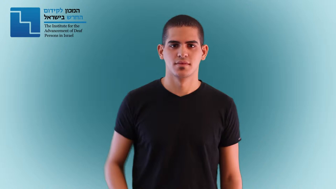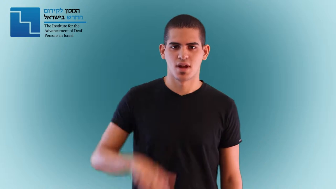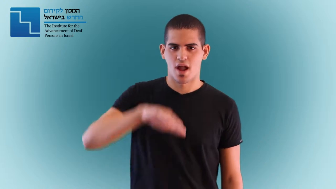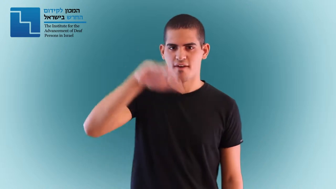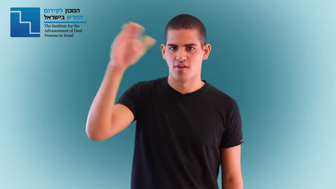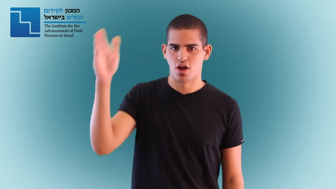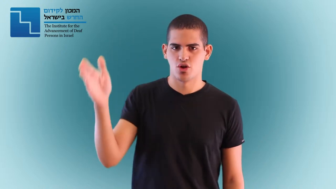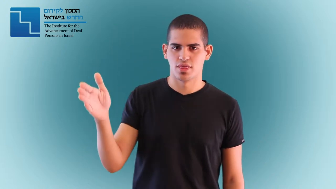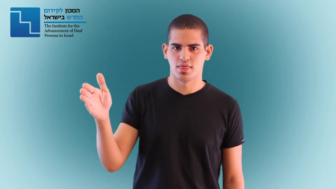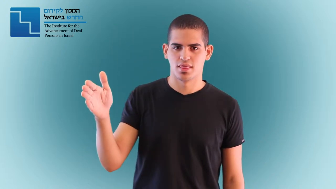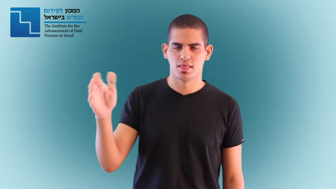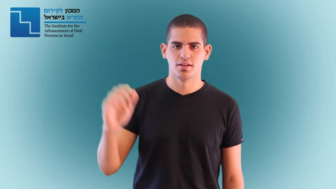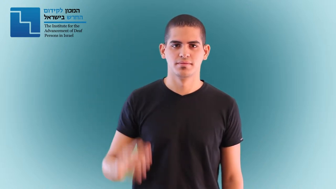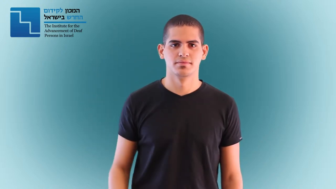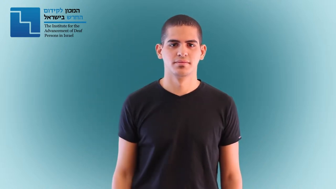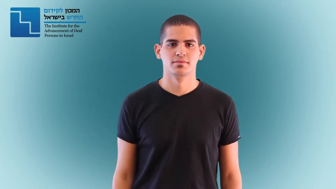חברון